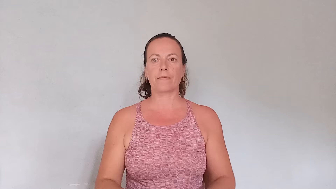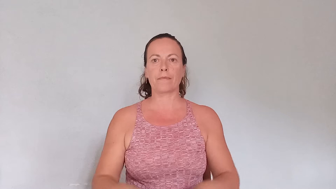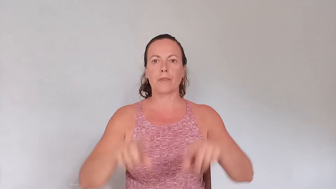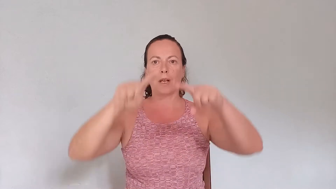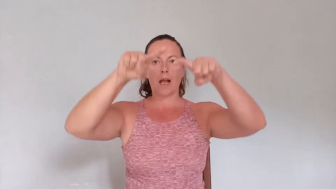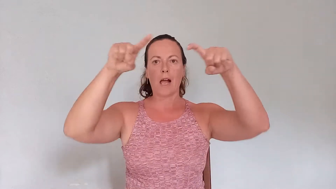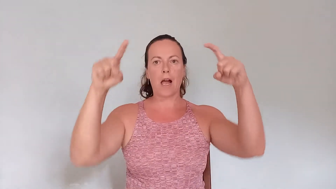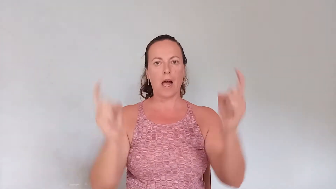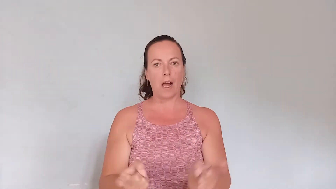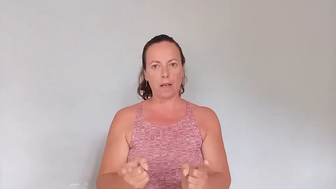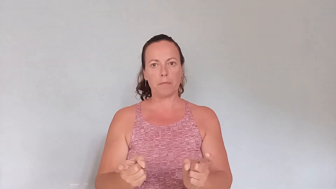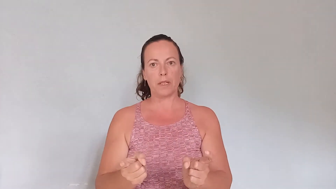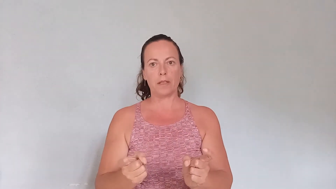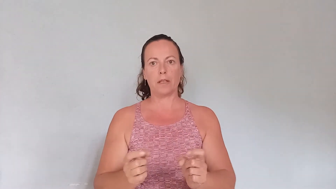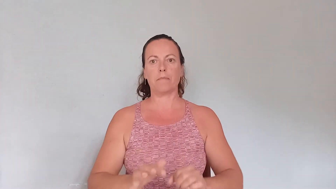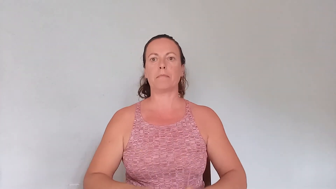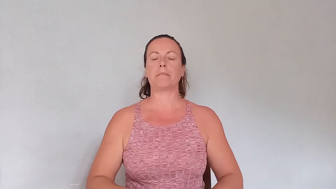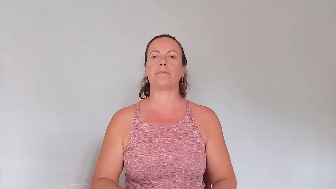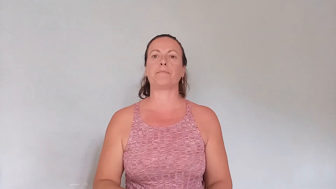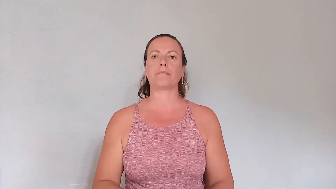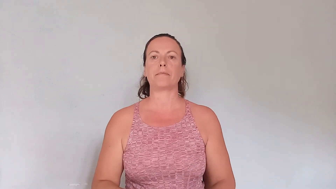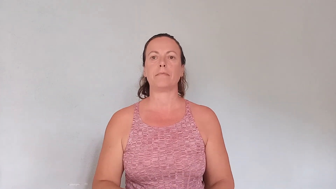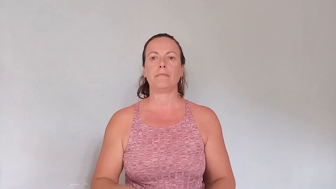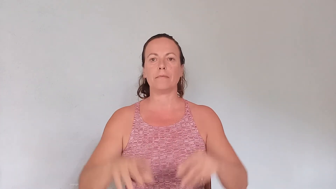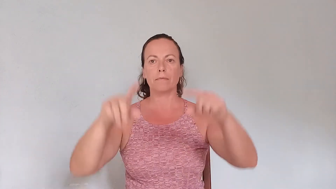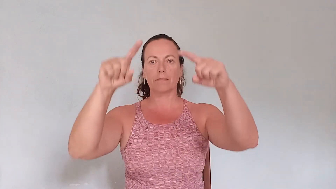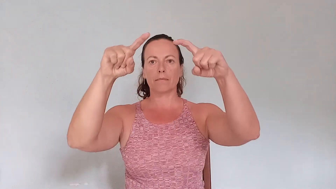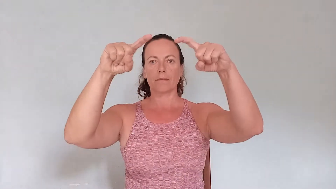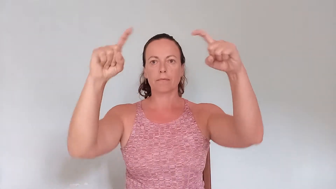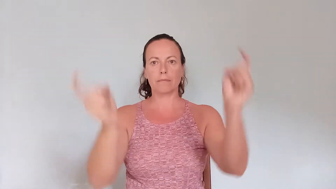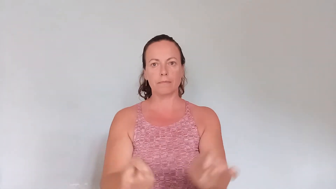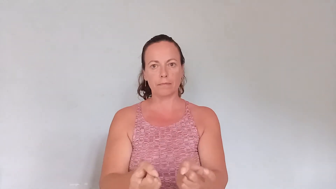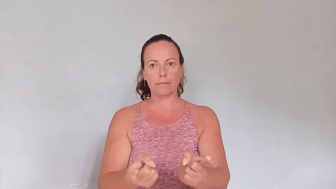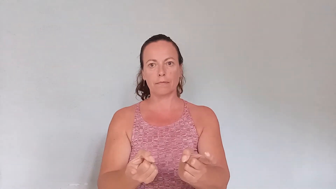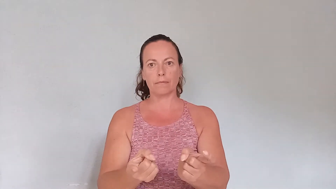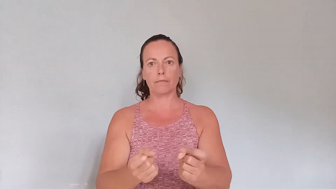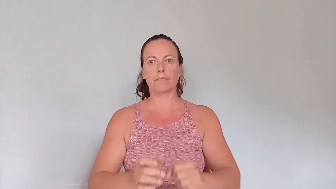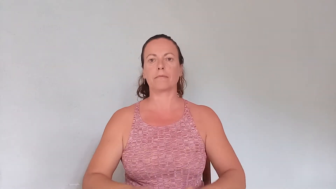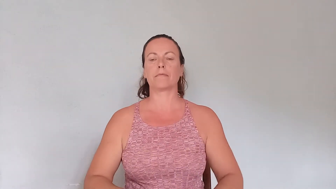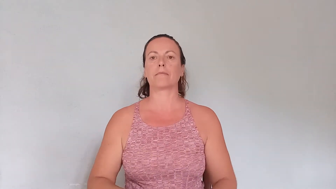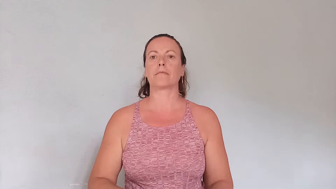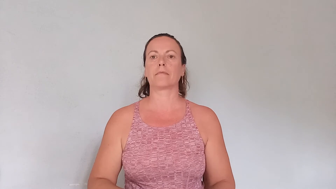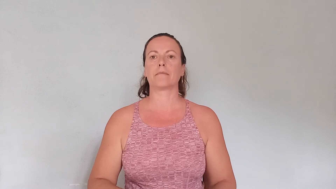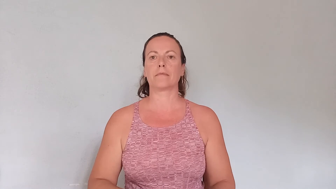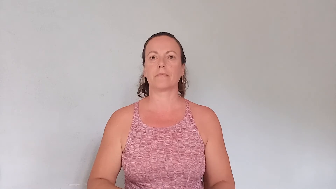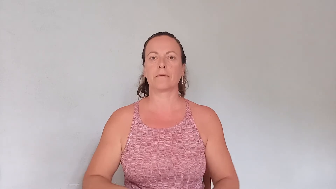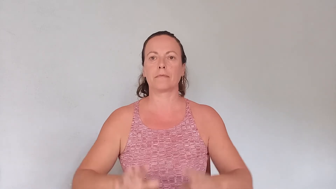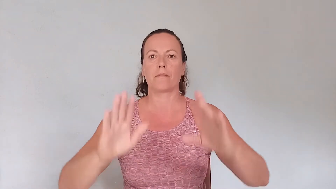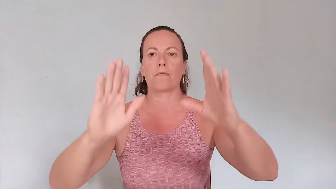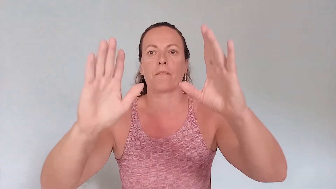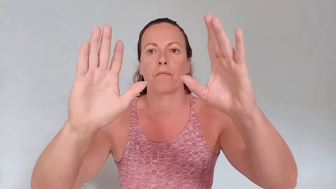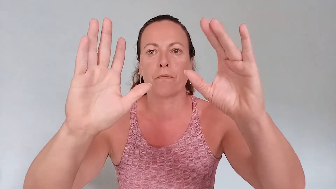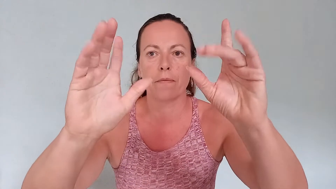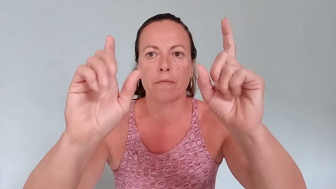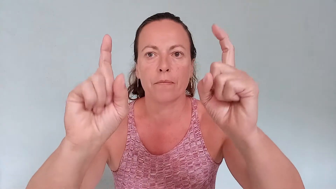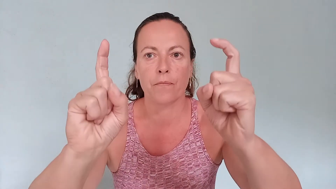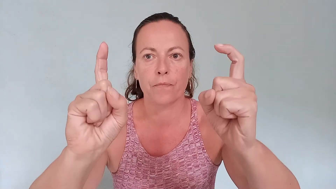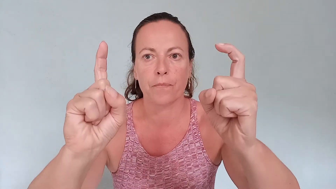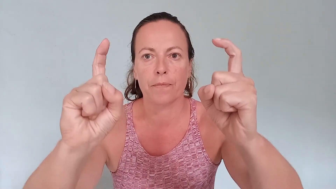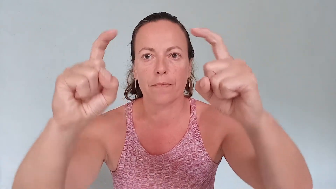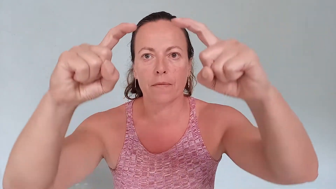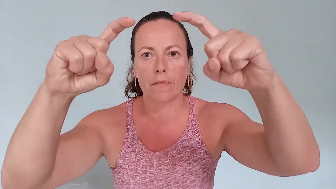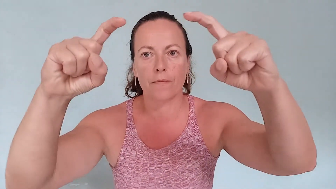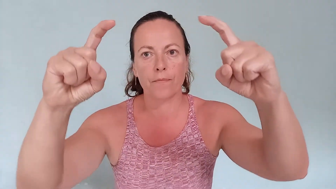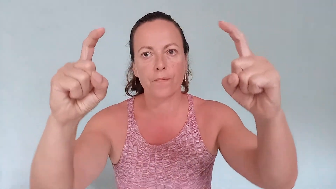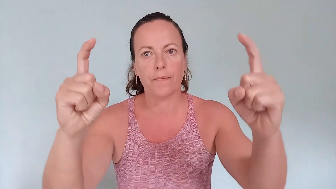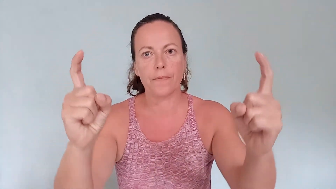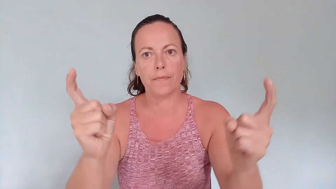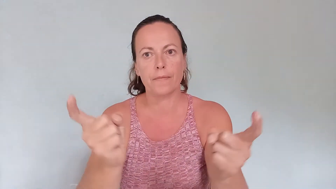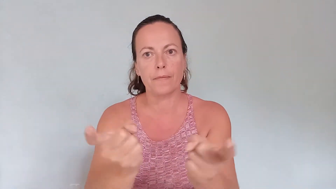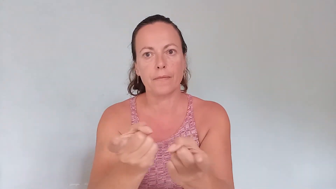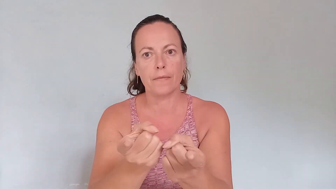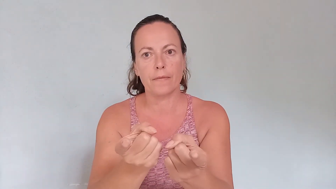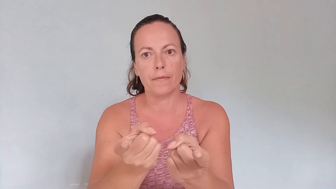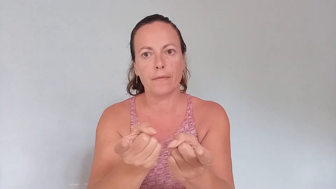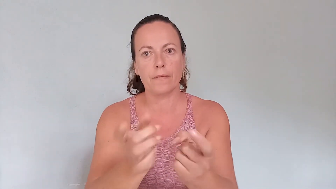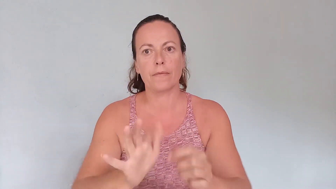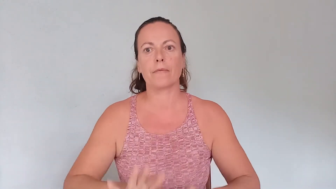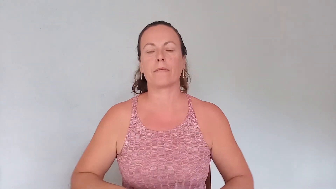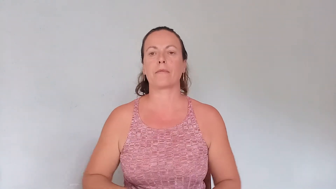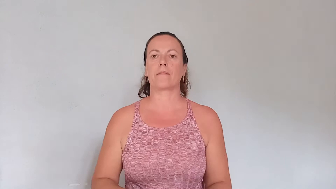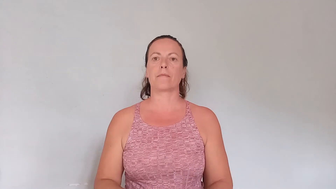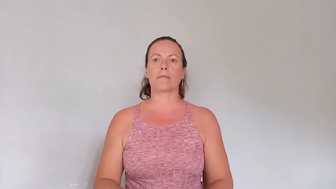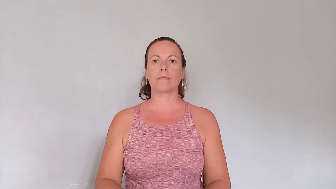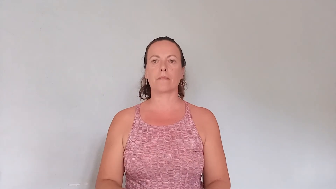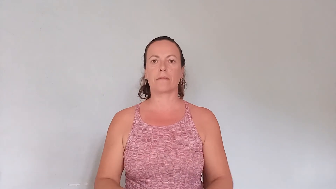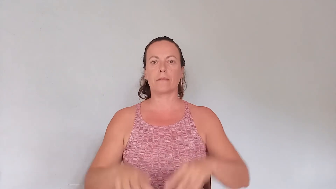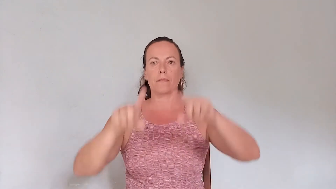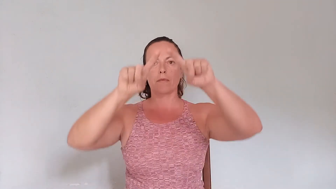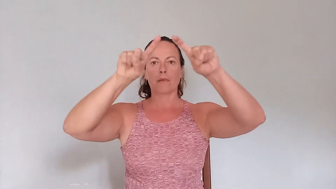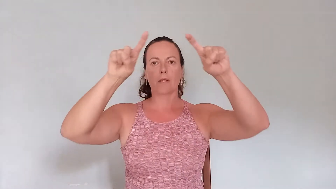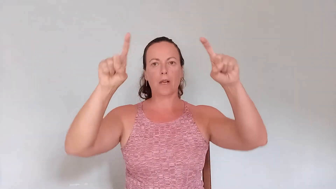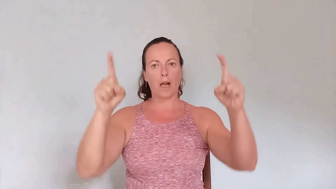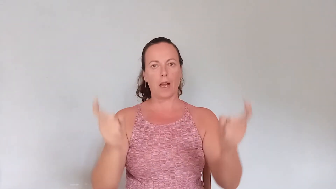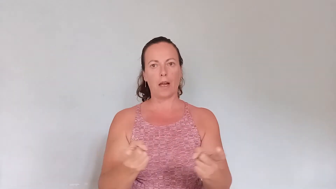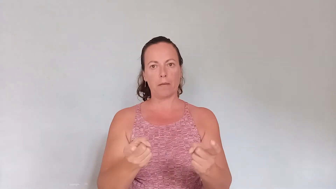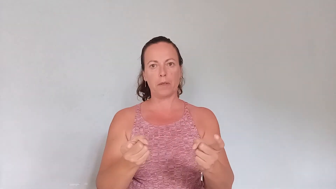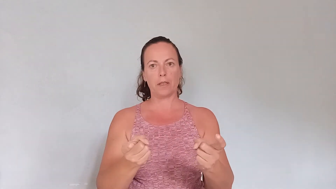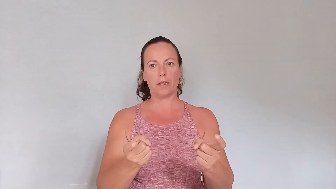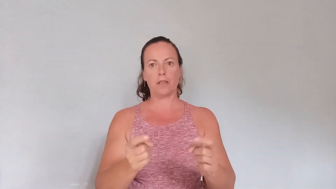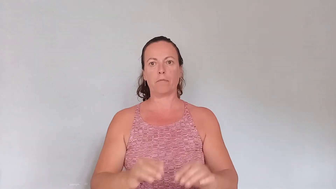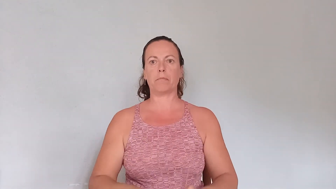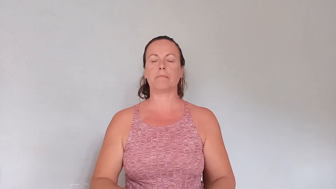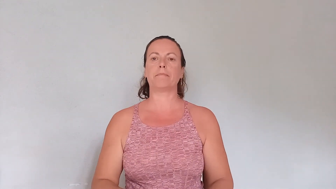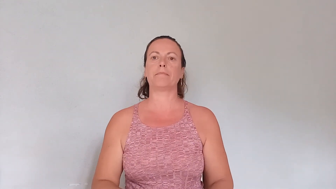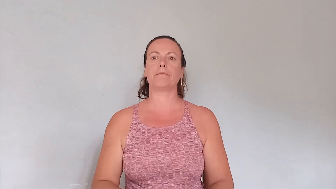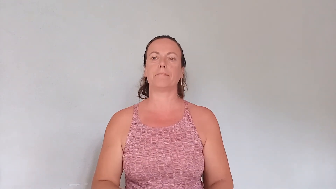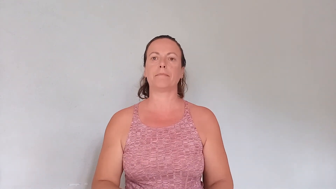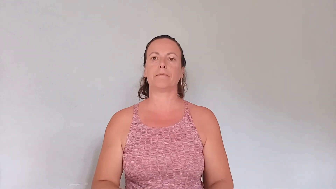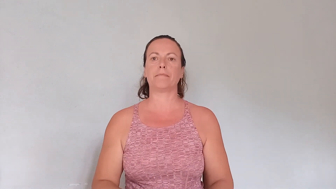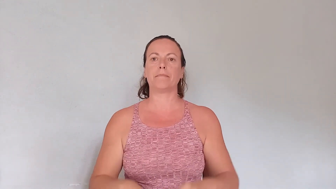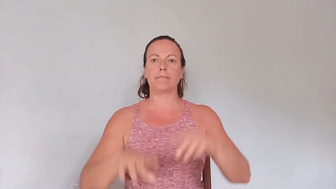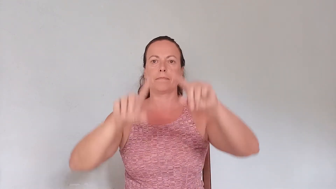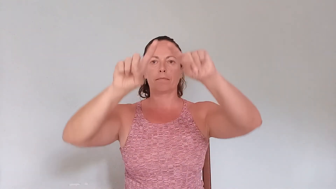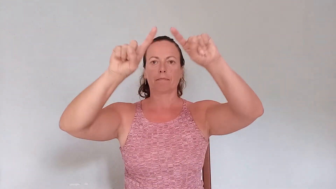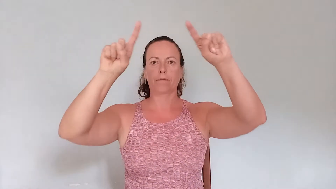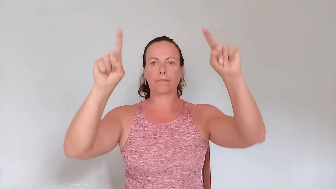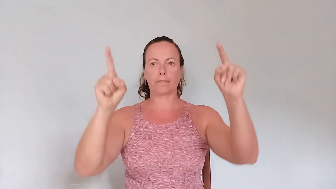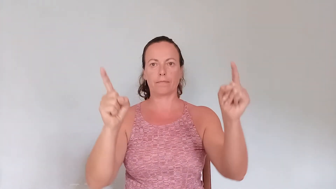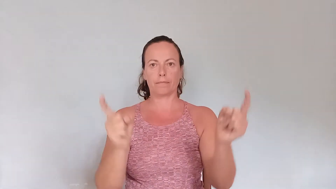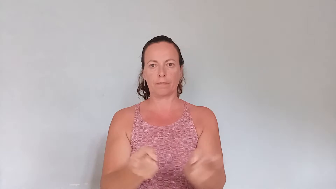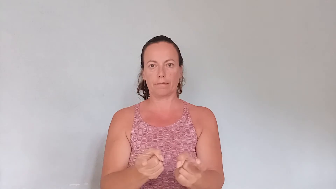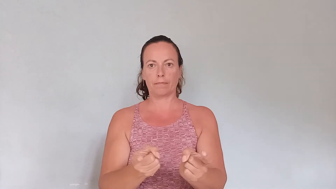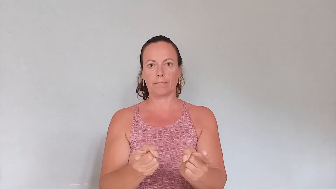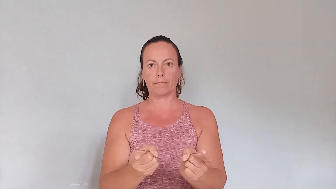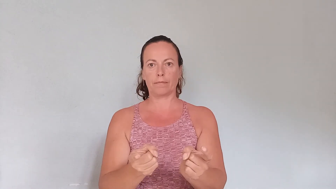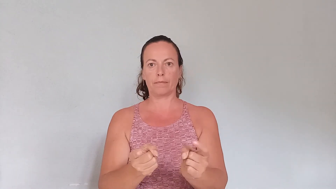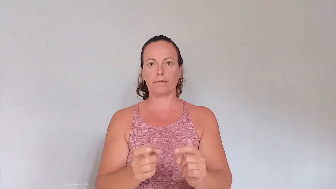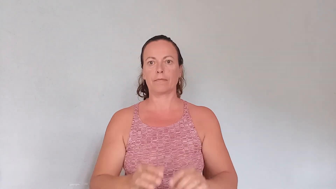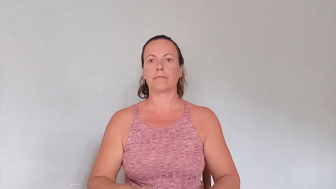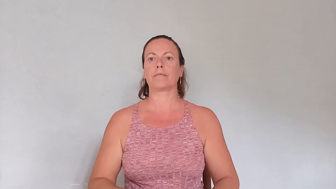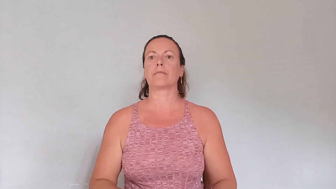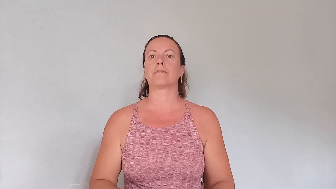ABAISSER